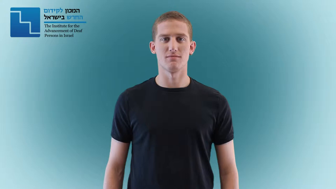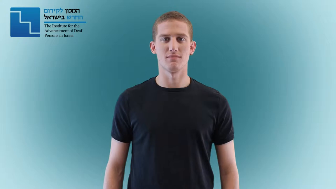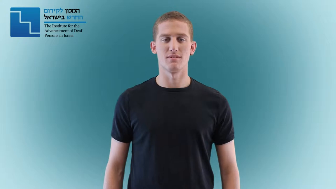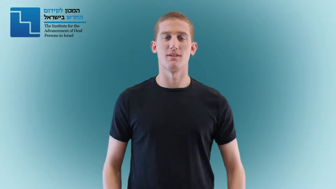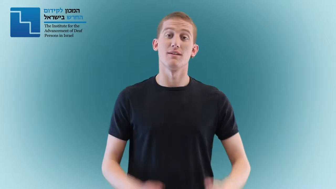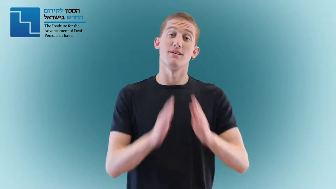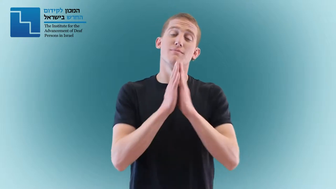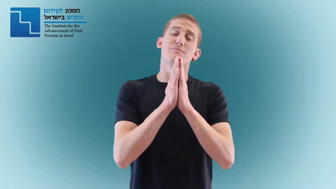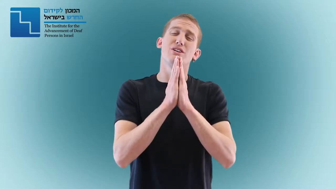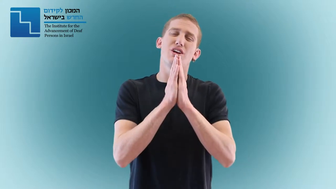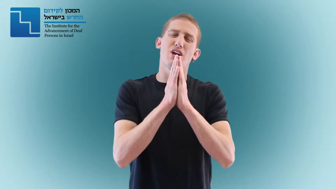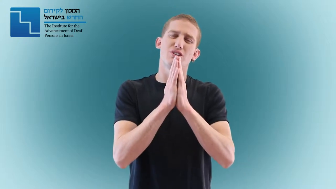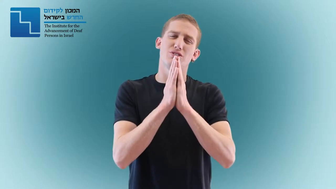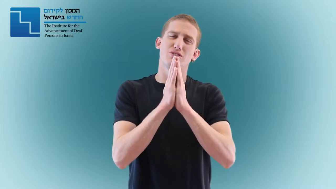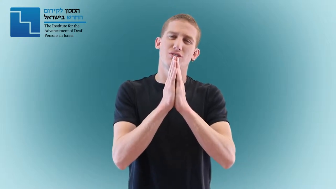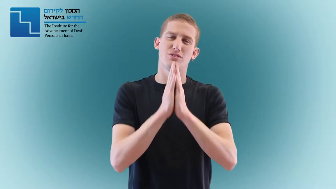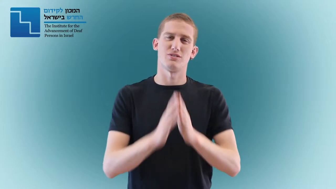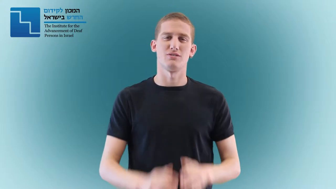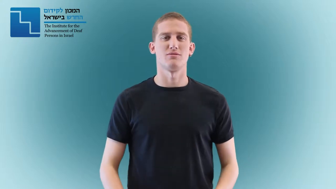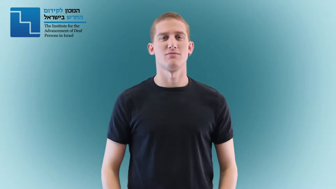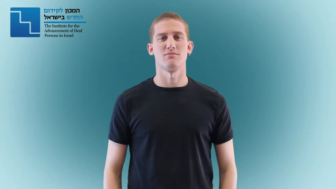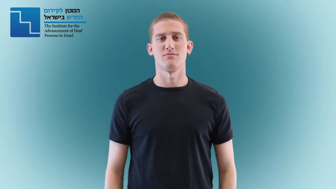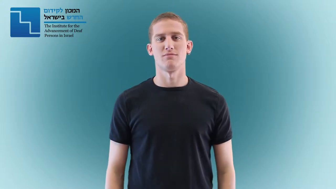לבקש